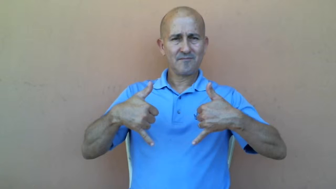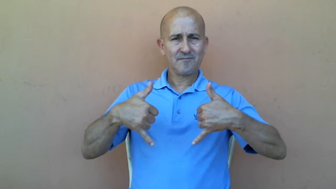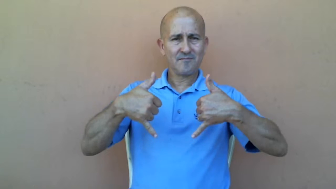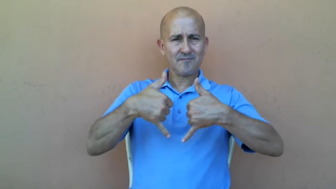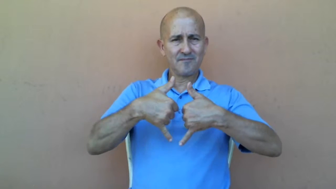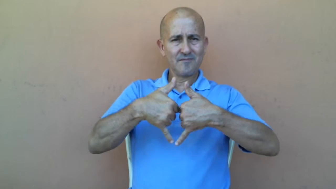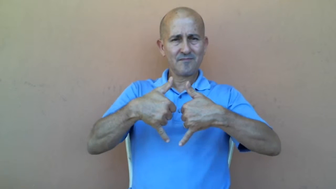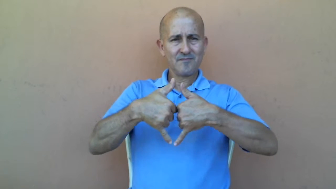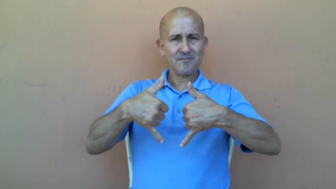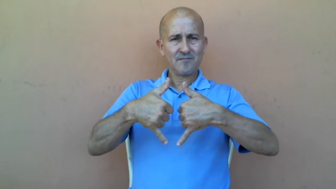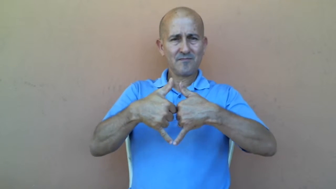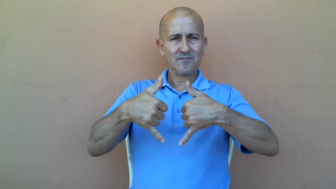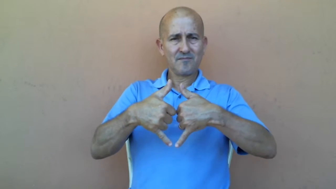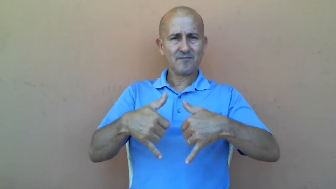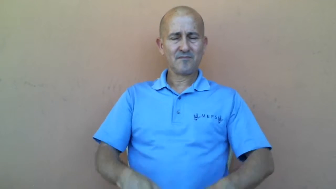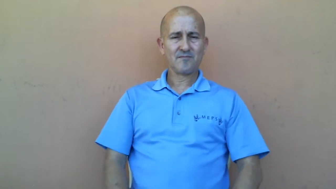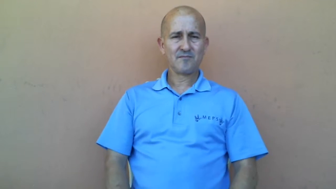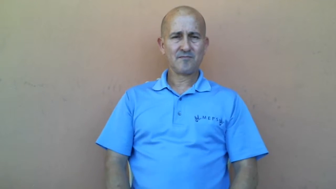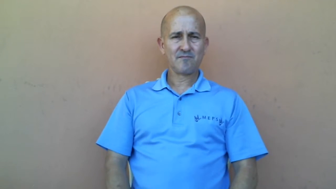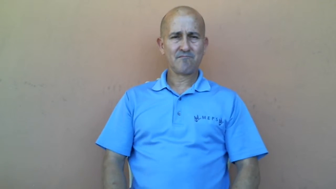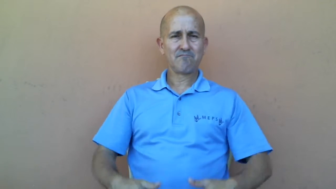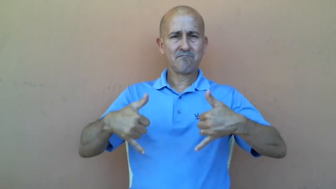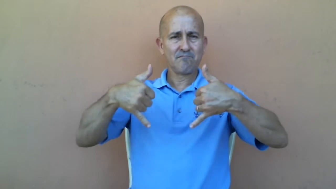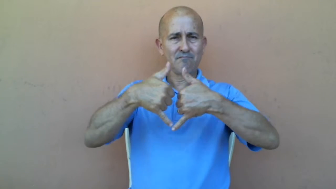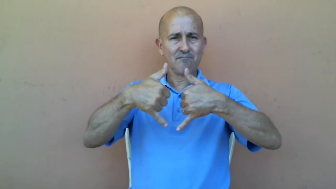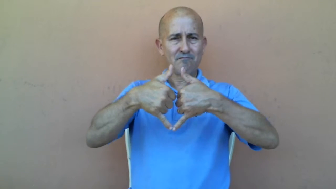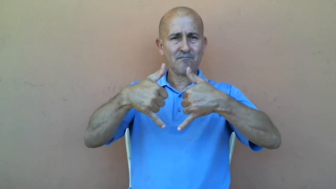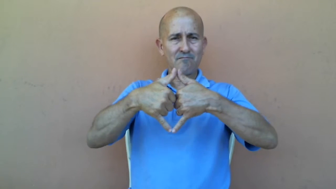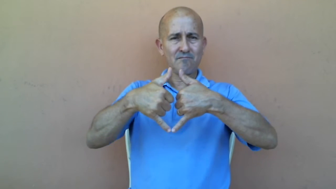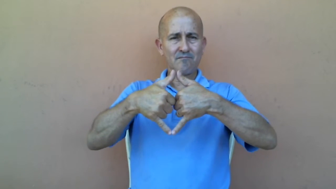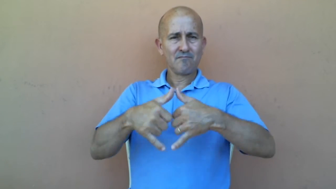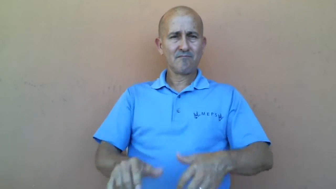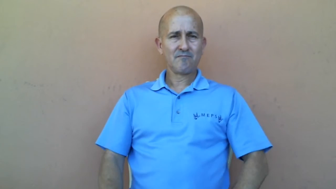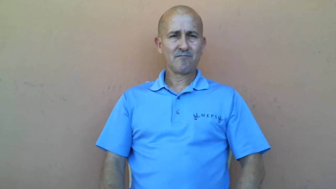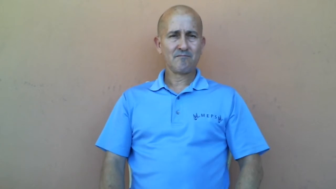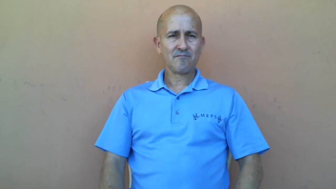trofeo